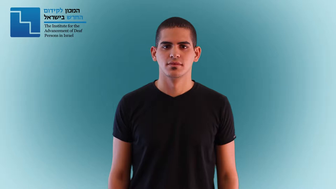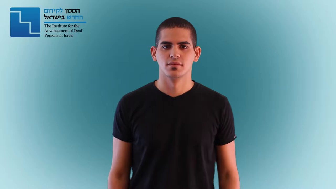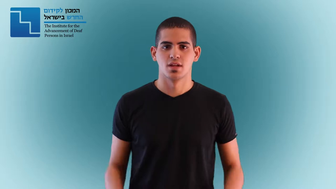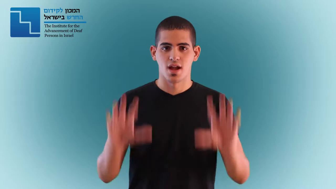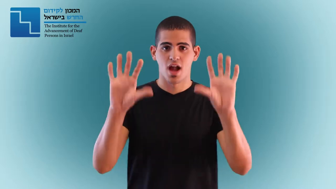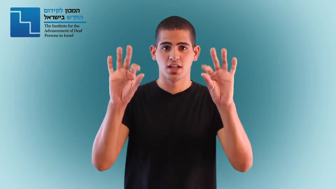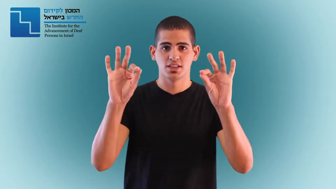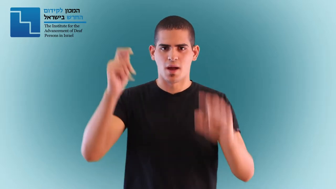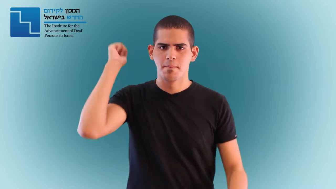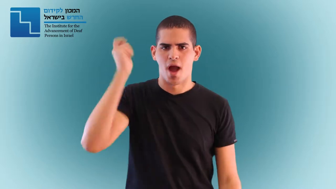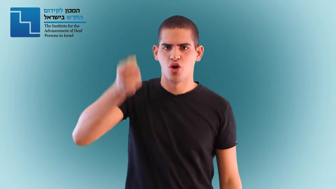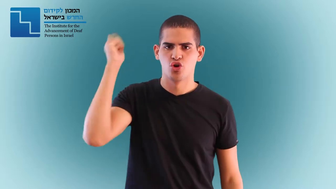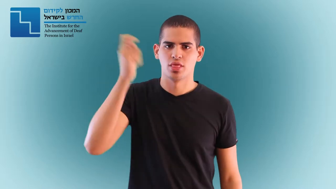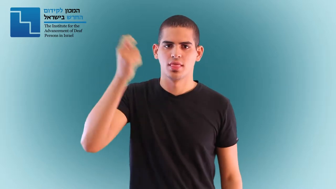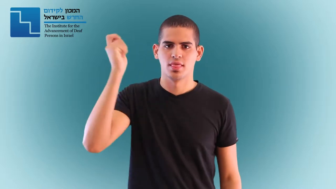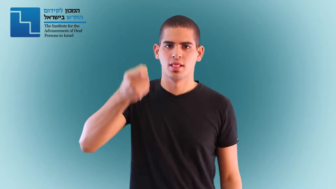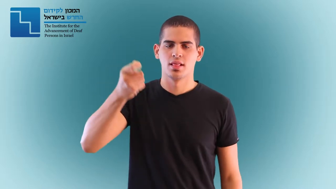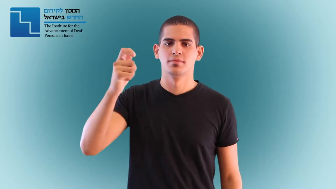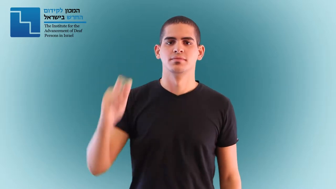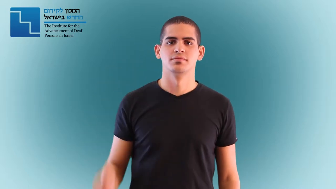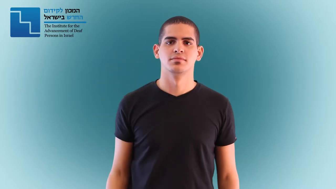עשר מכות